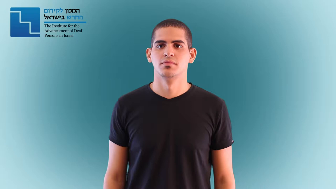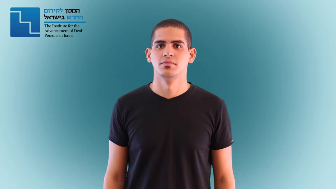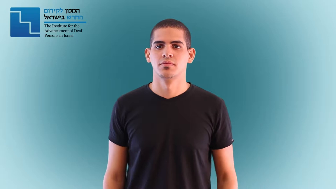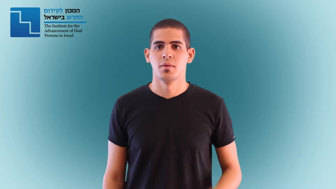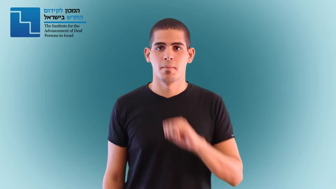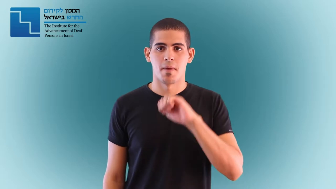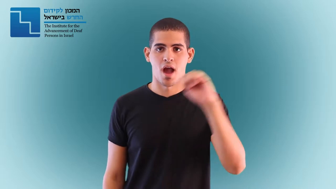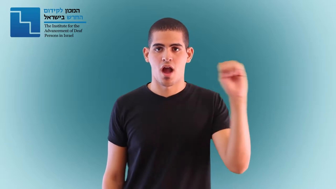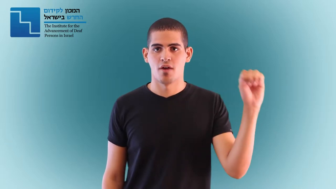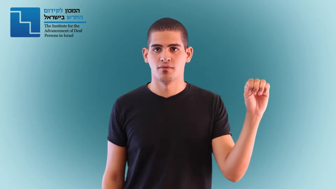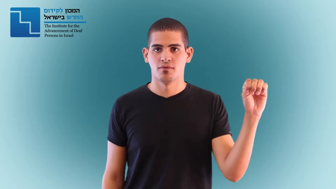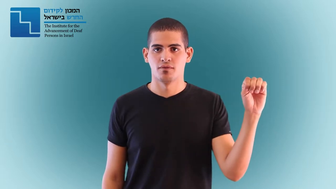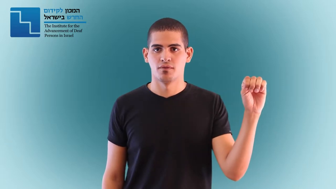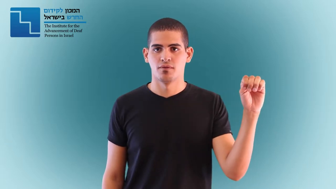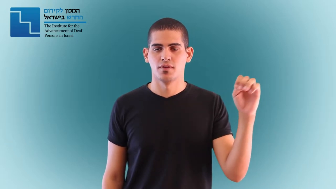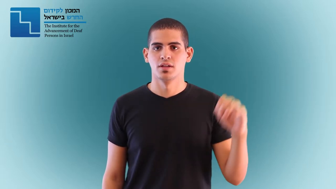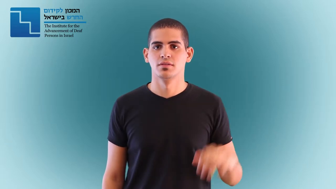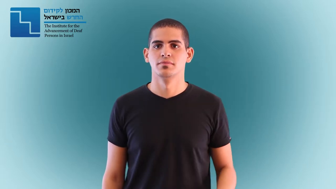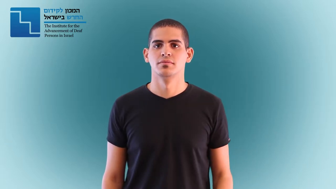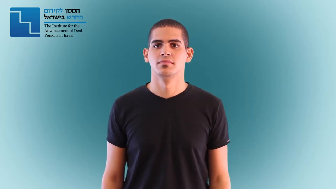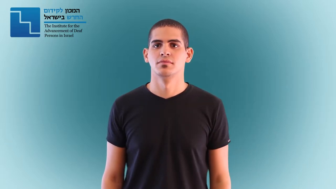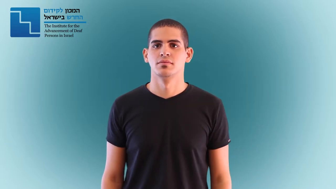מערב